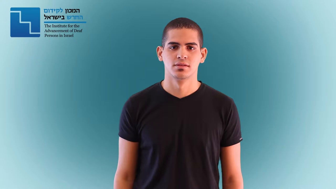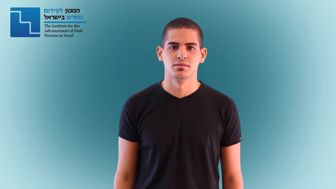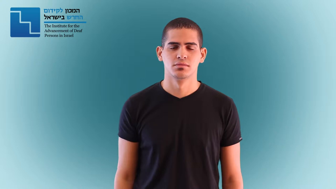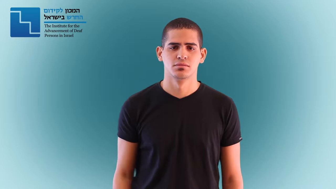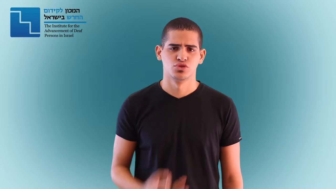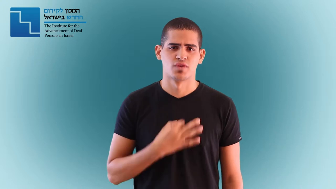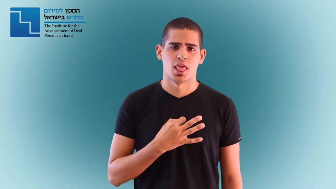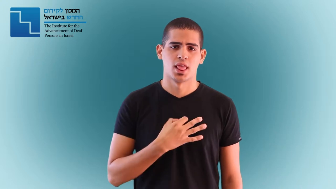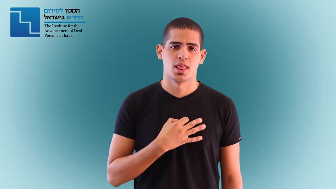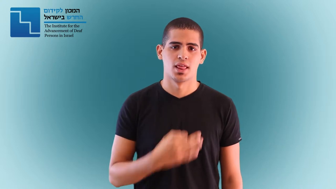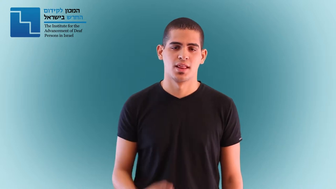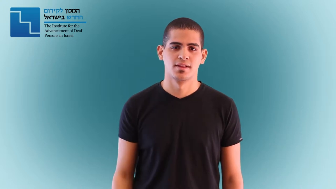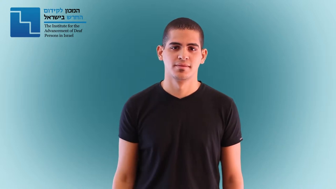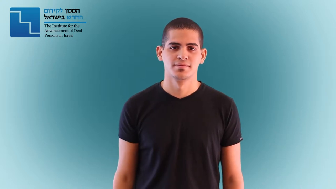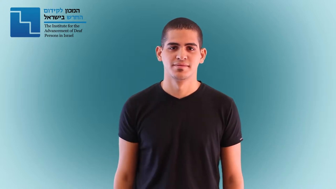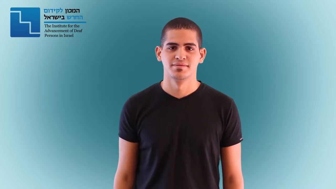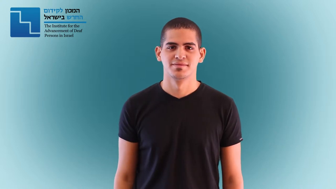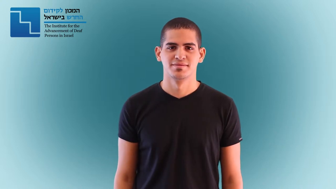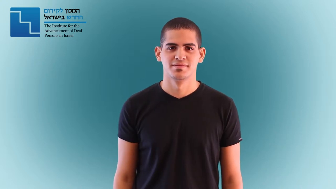בשבילי